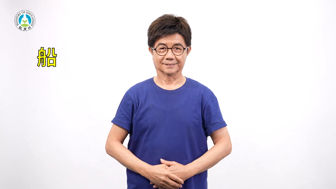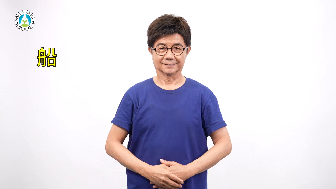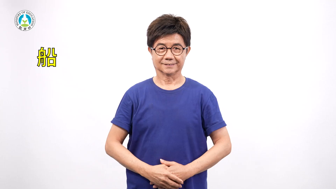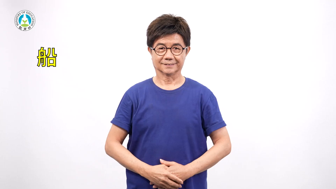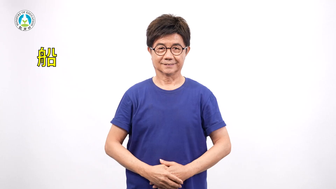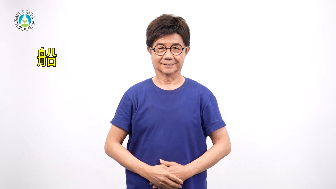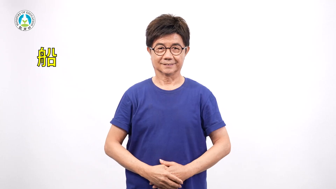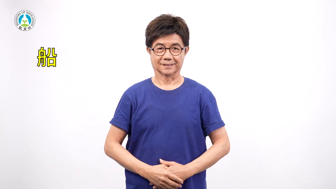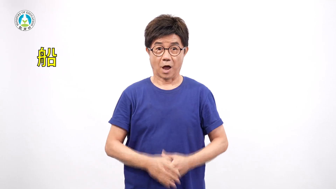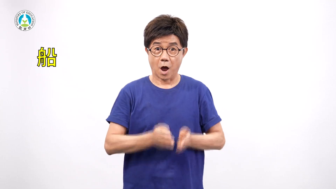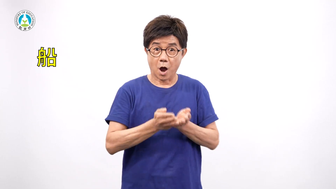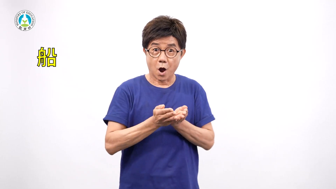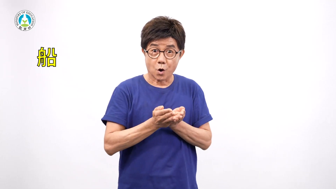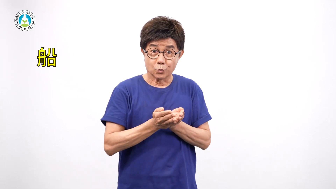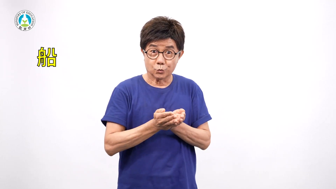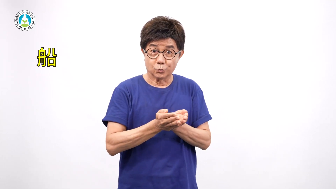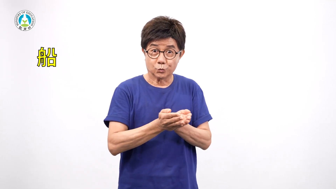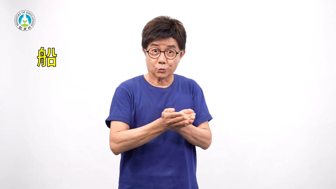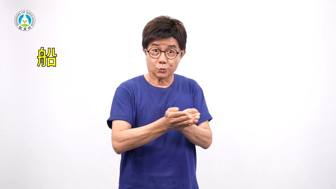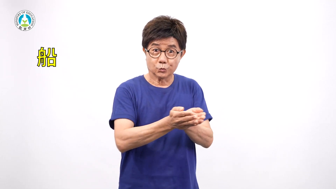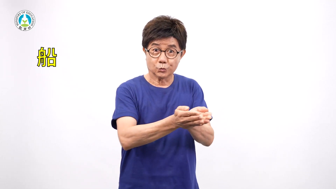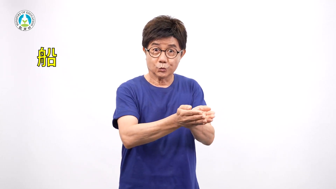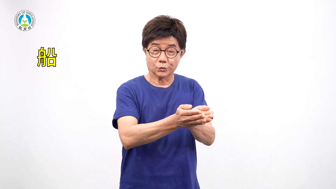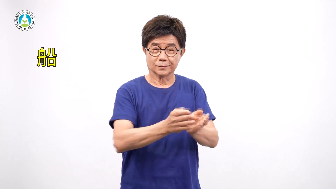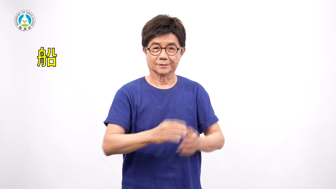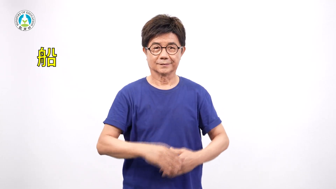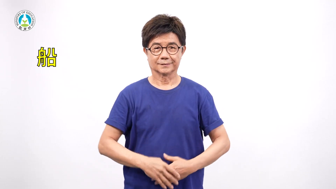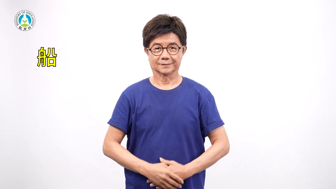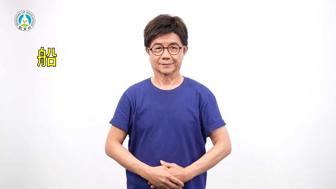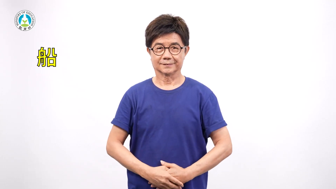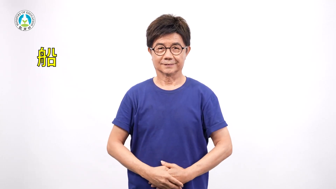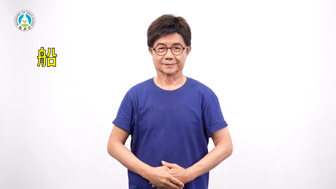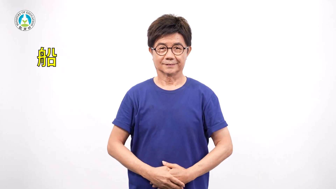船